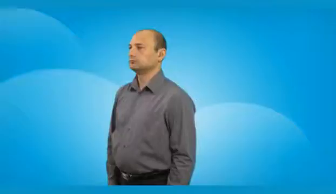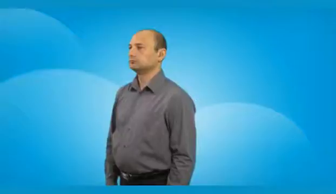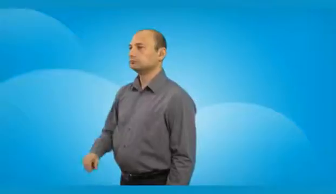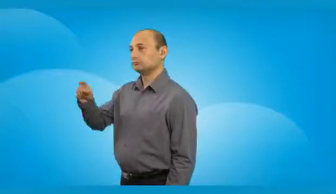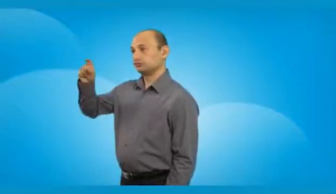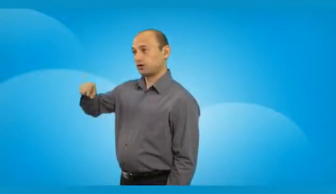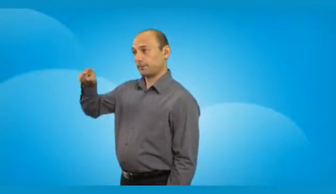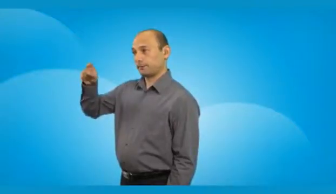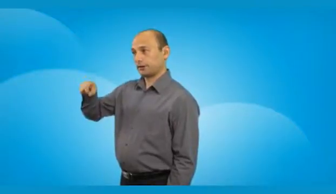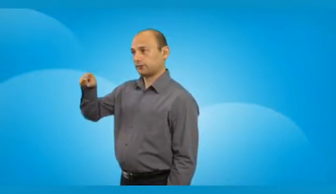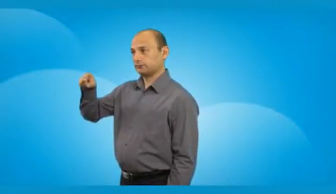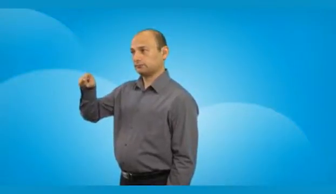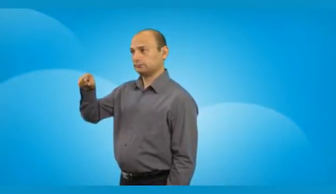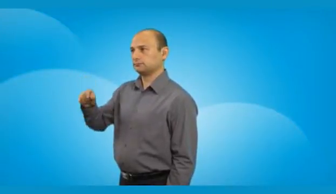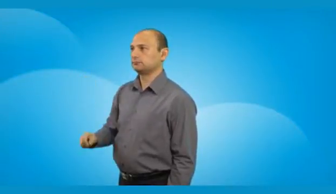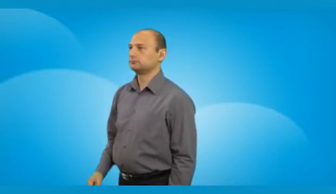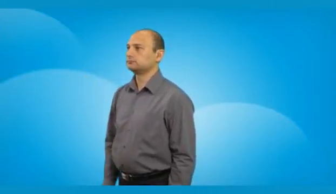Csepp, csepeg